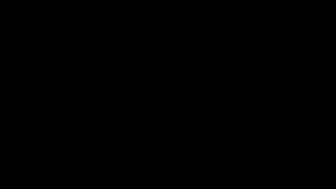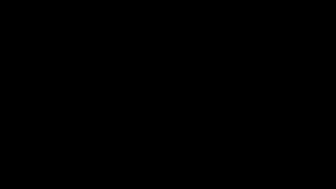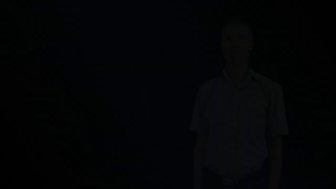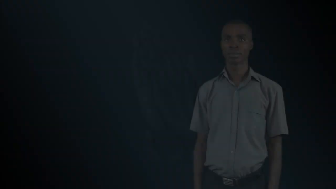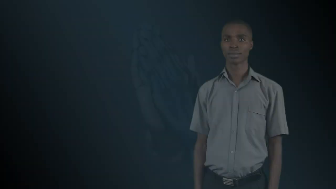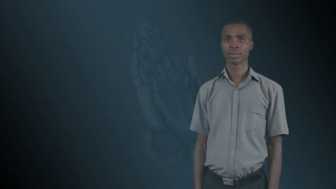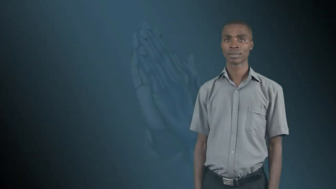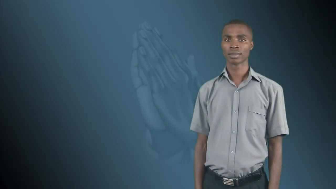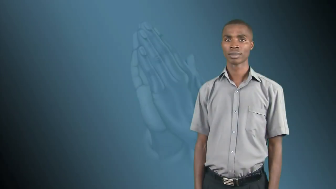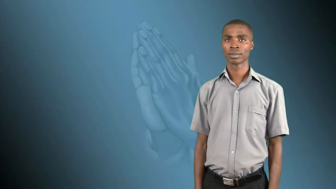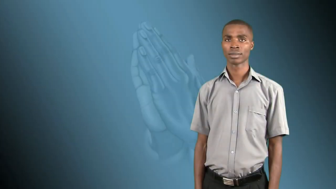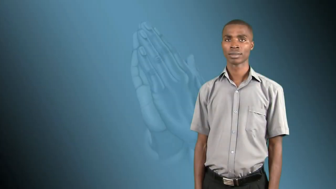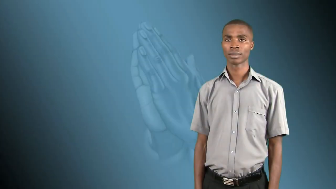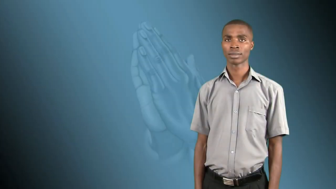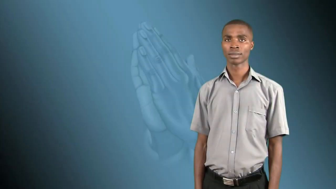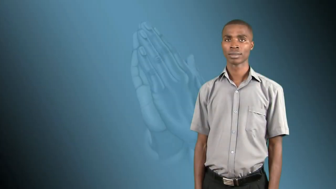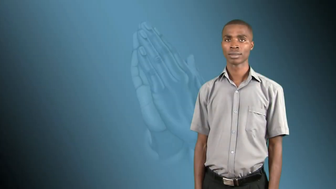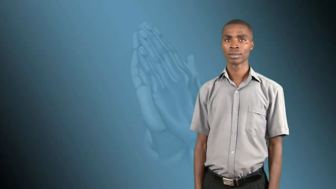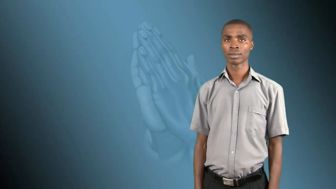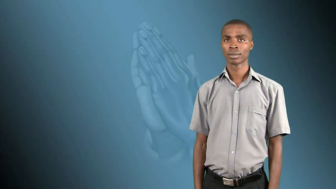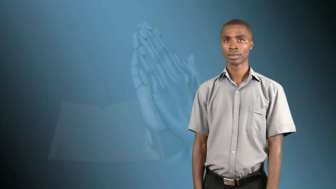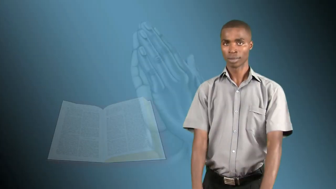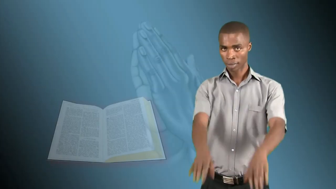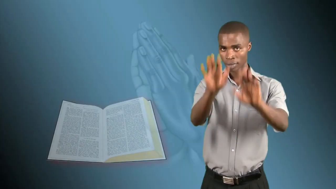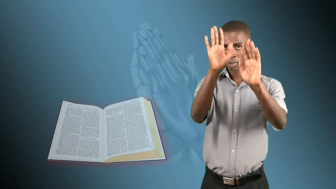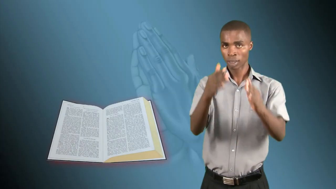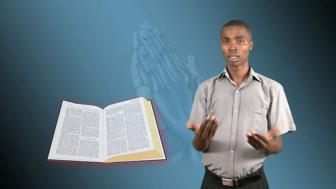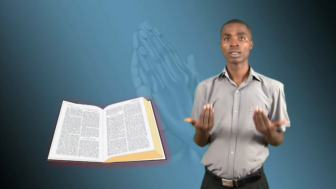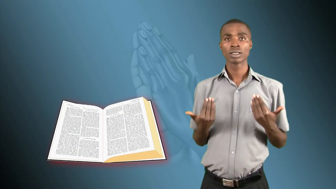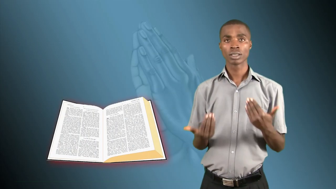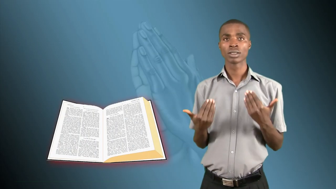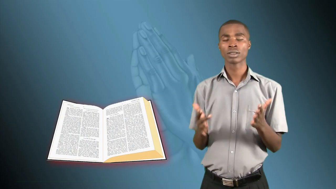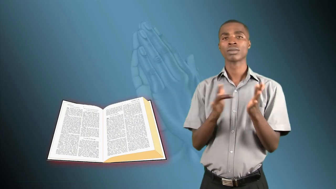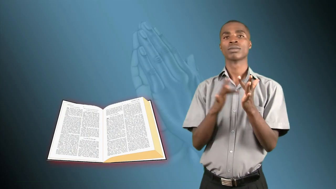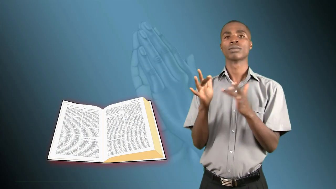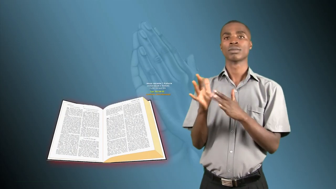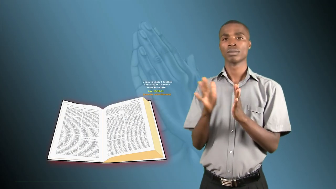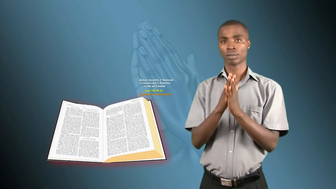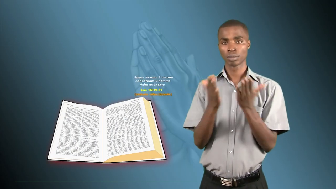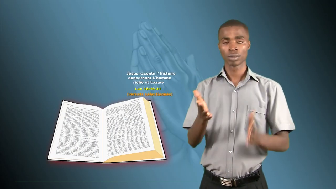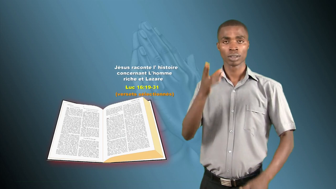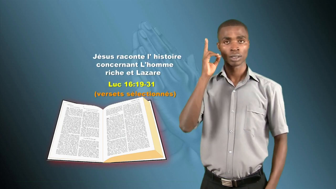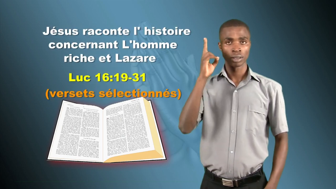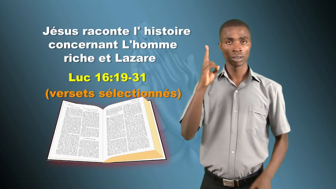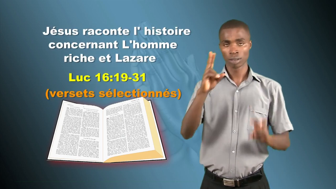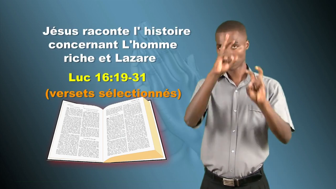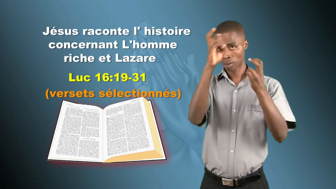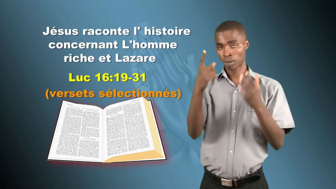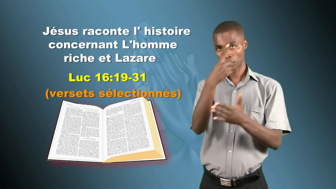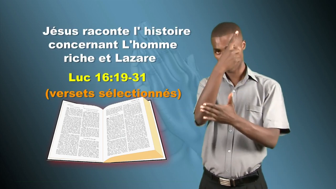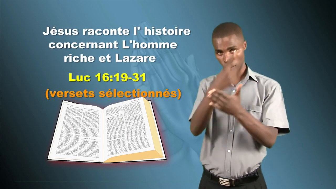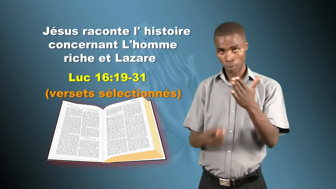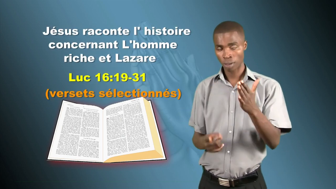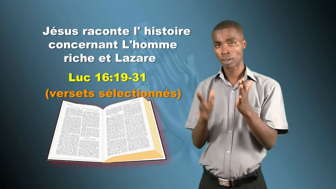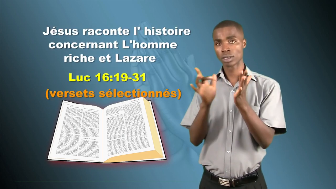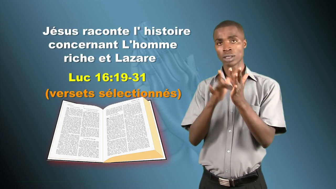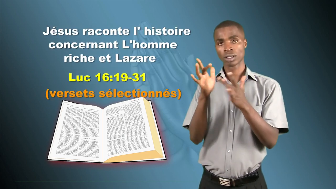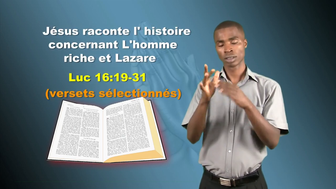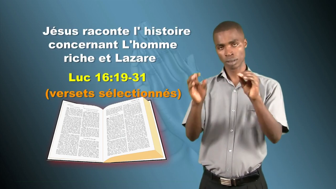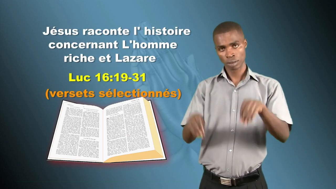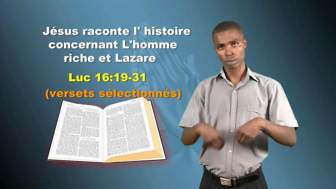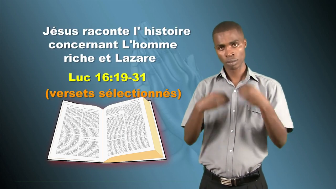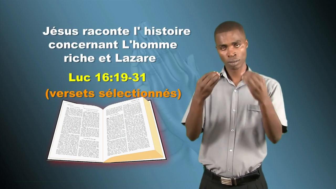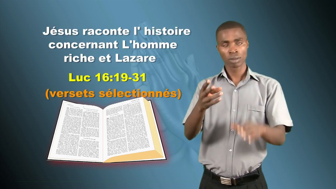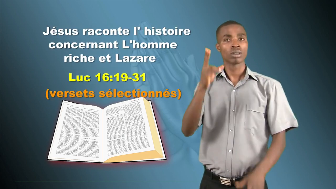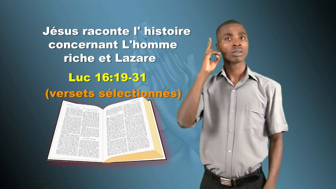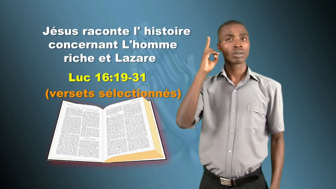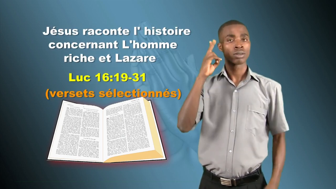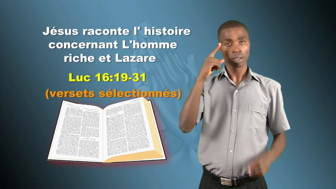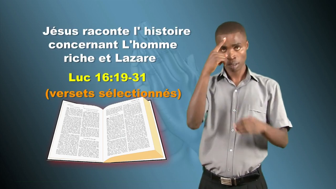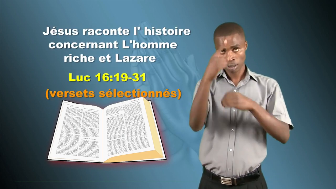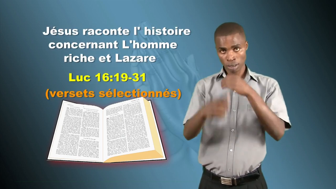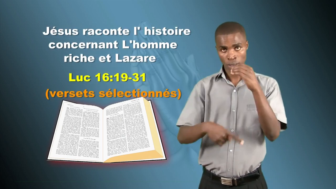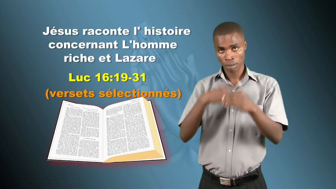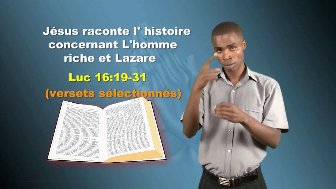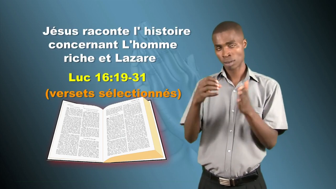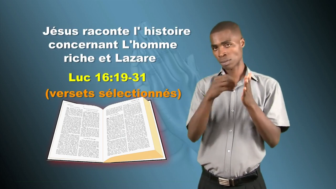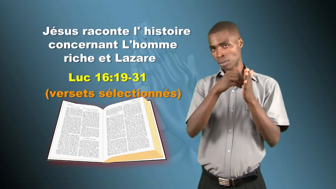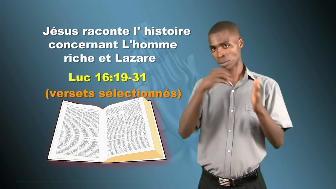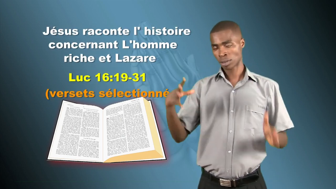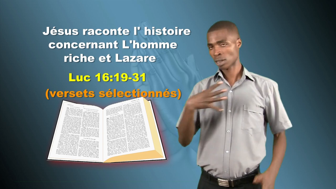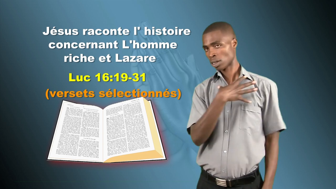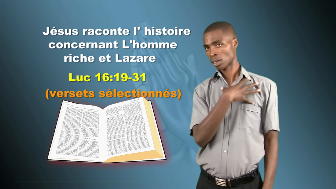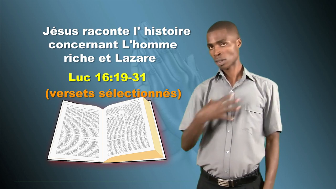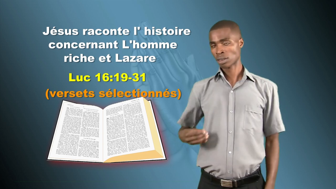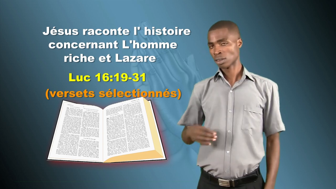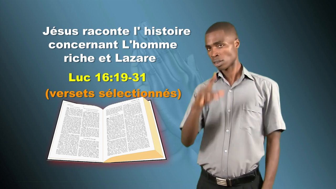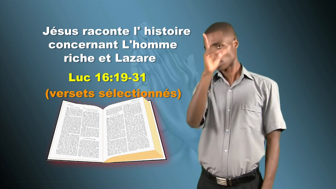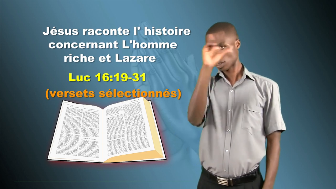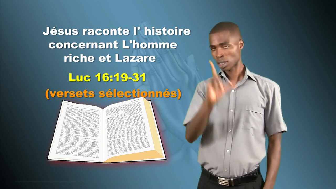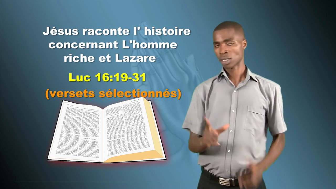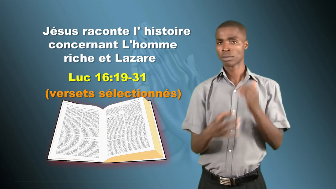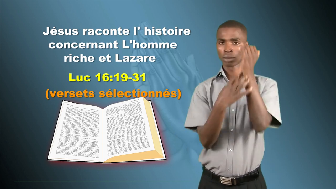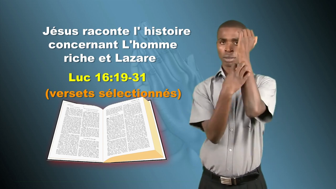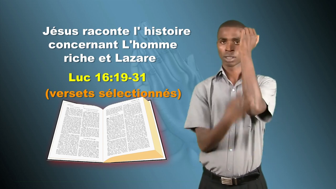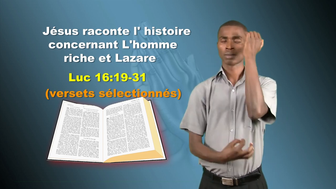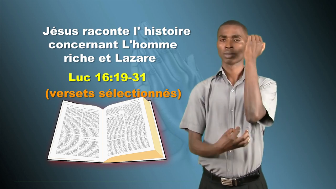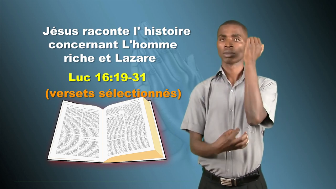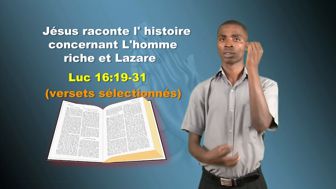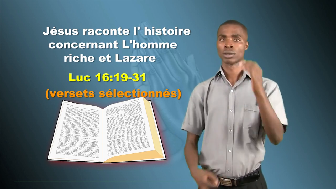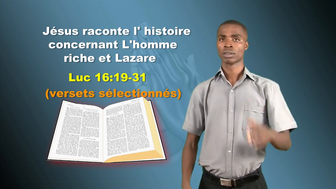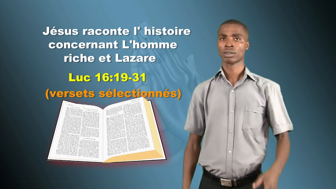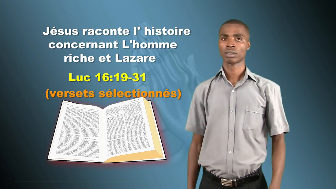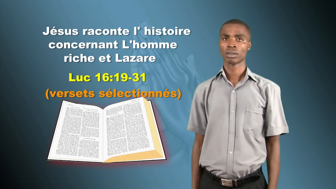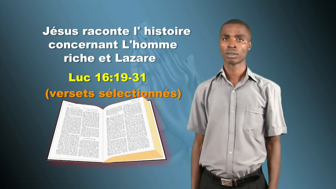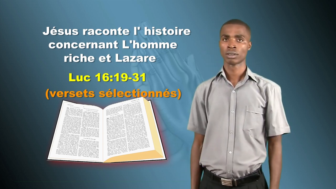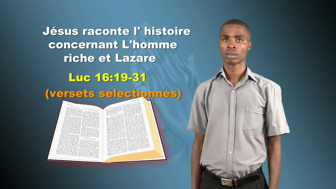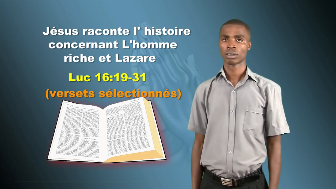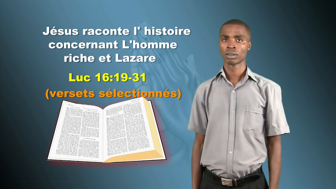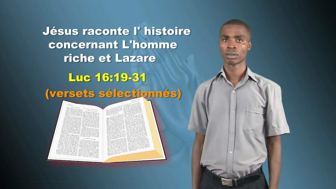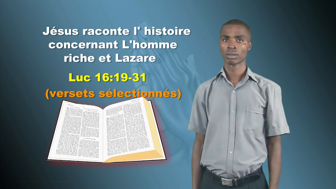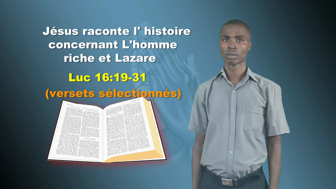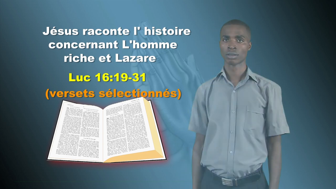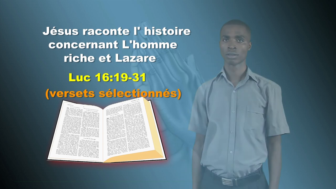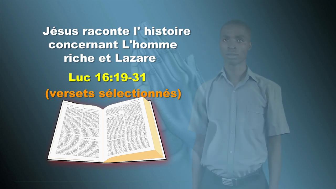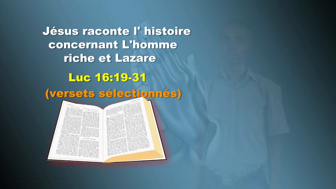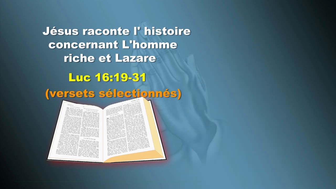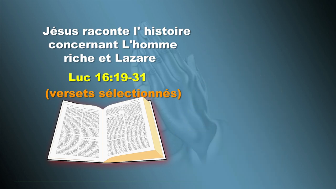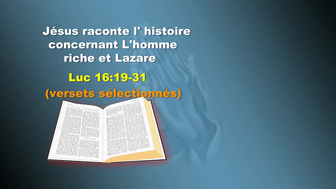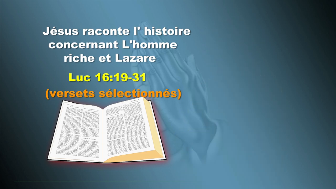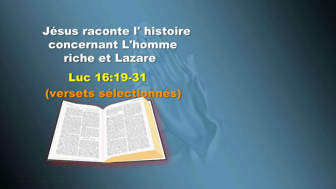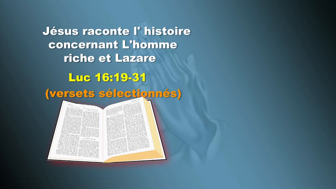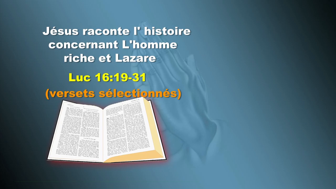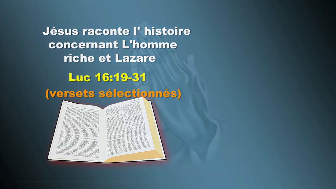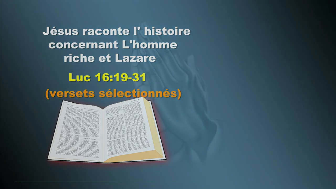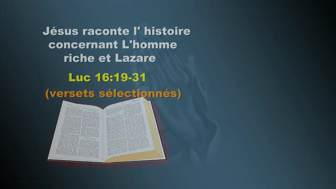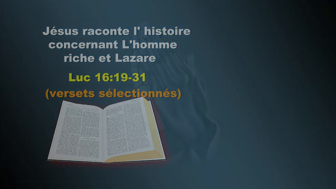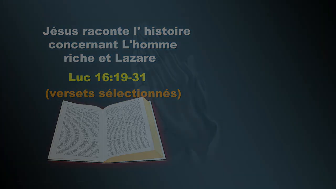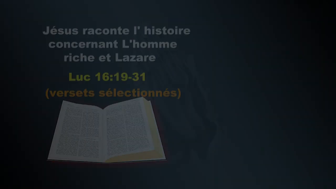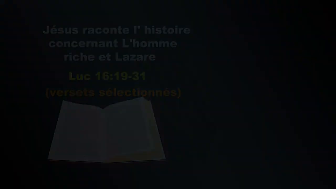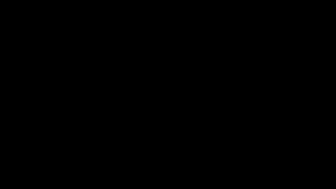Jésus raconte l' histore concernant L'homme riche et Lazare